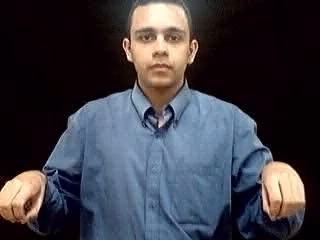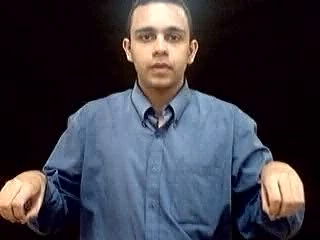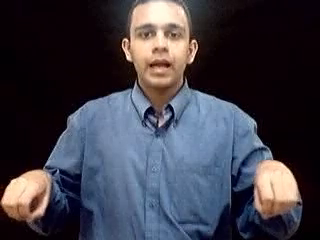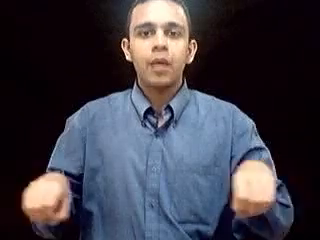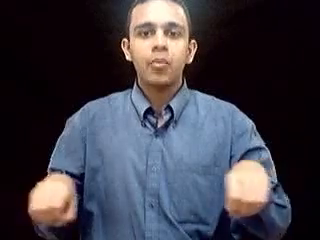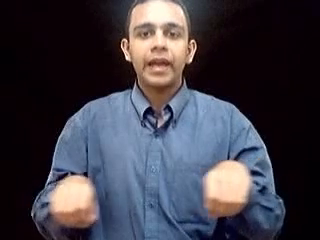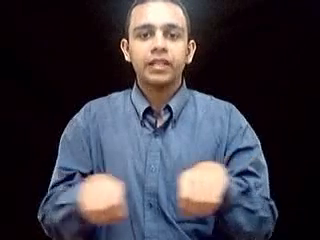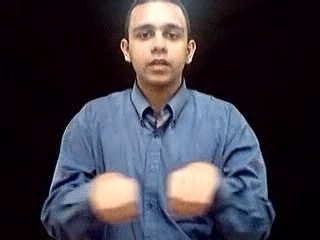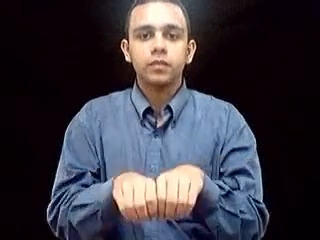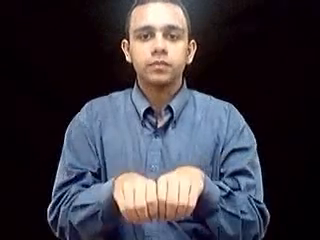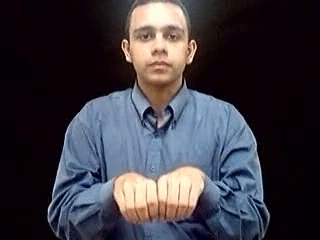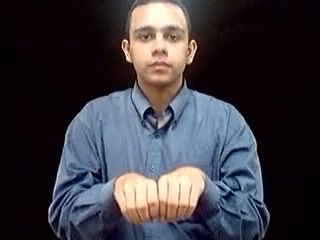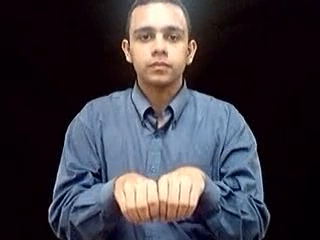caboeletrico